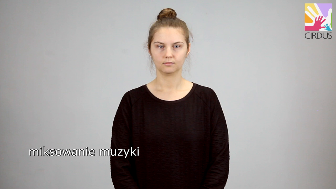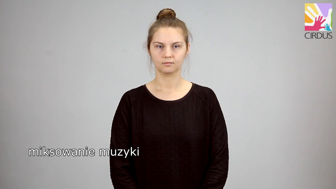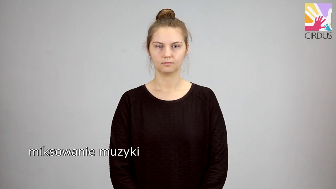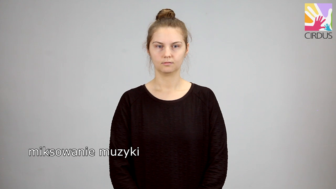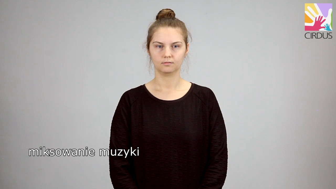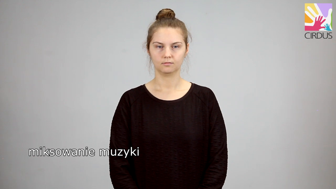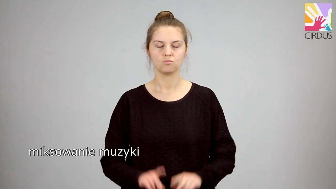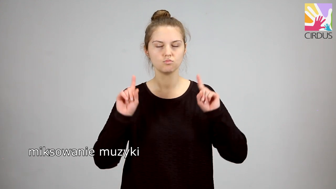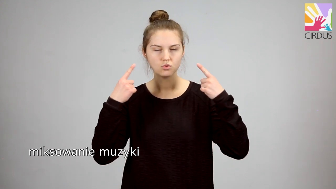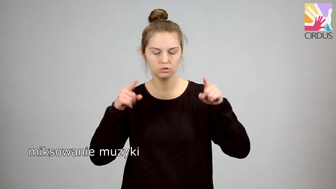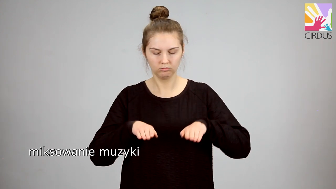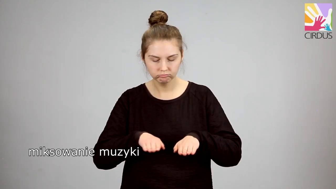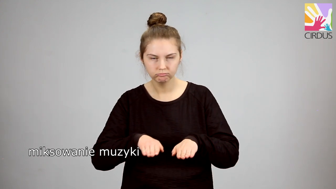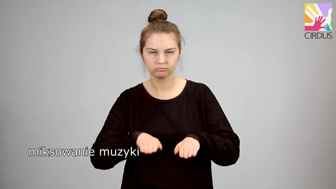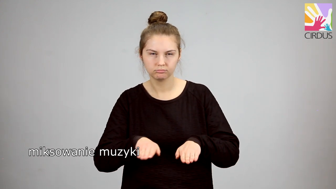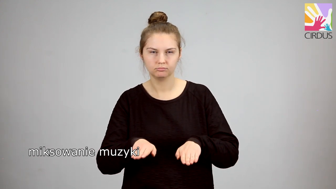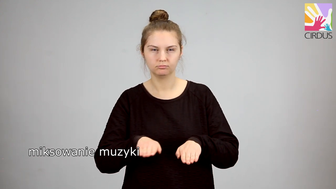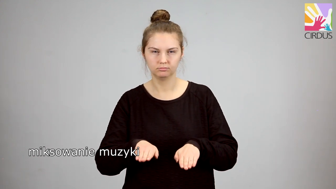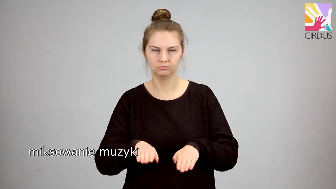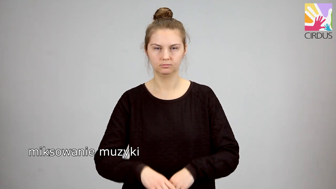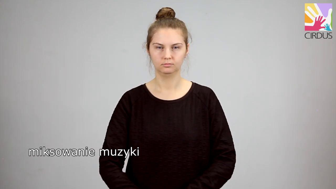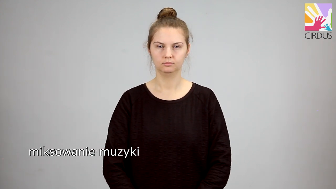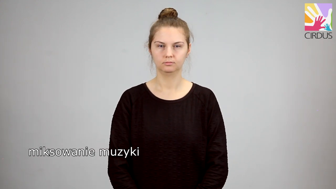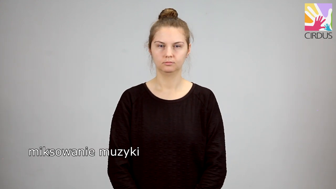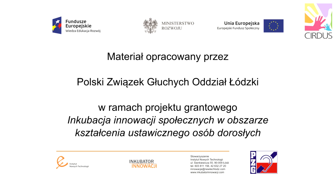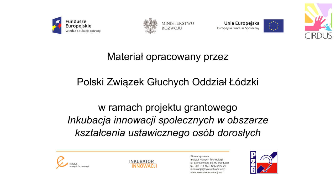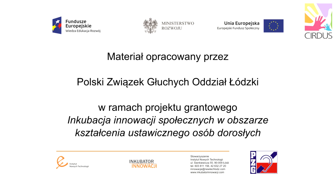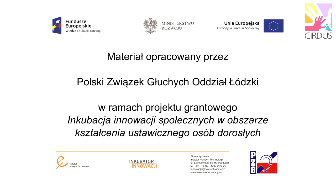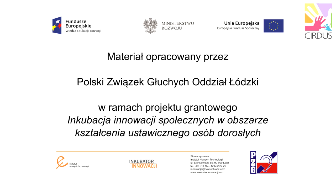miksowanie muzyki